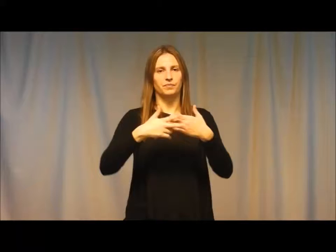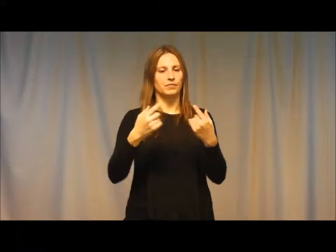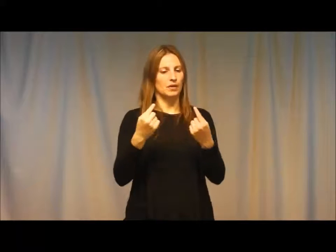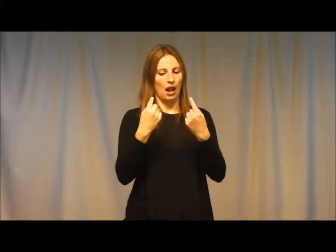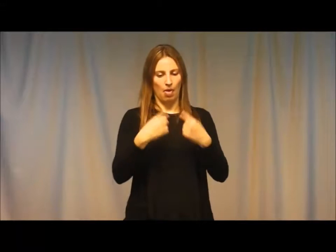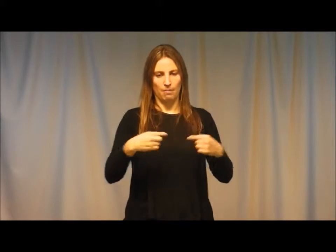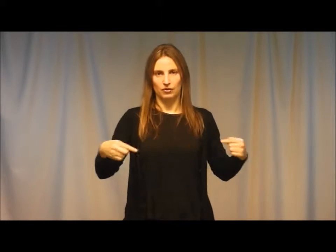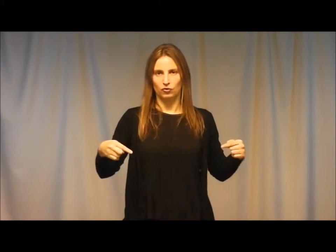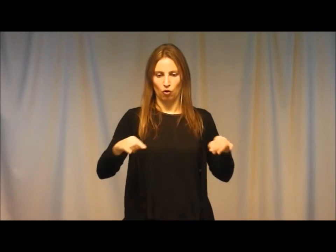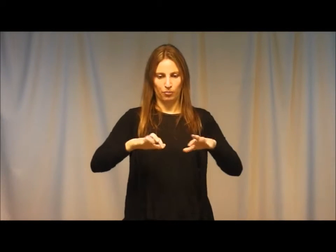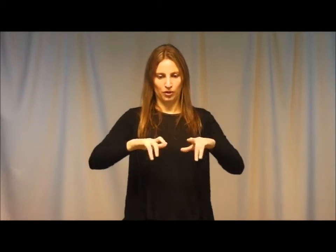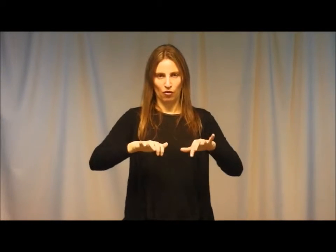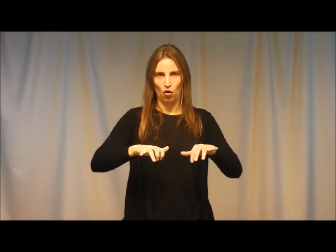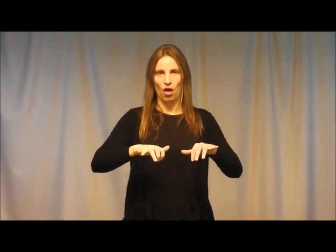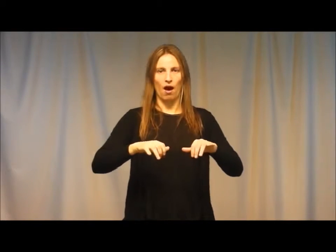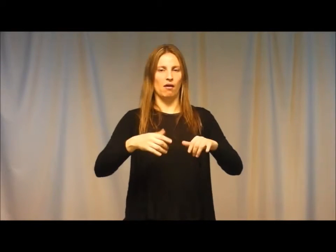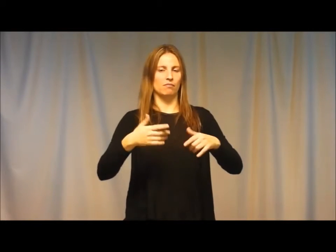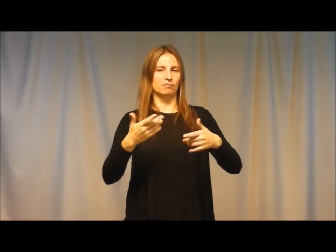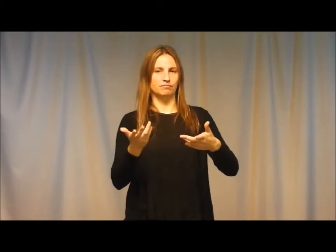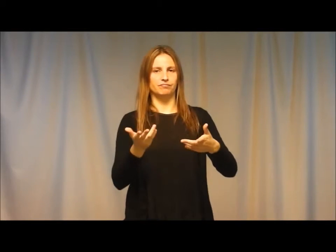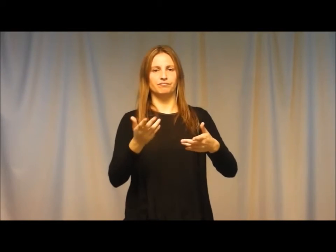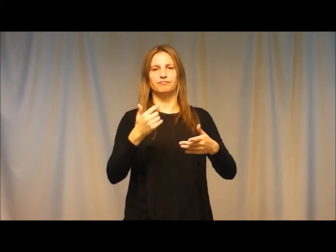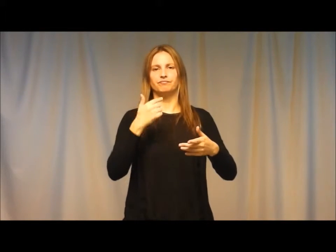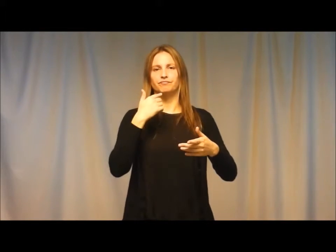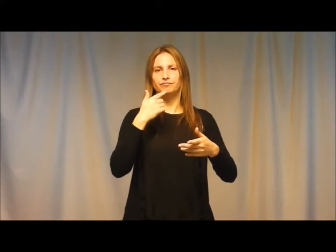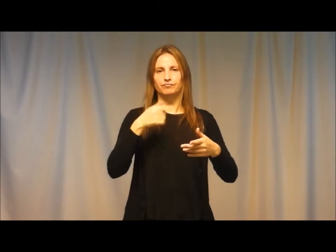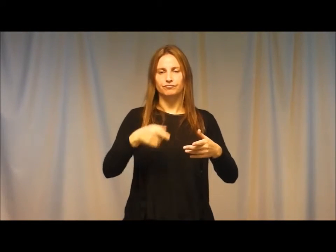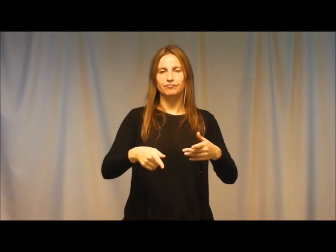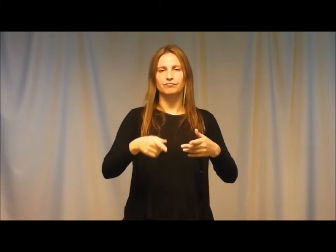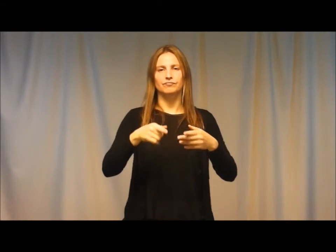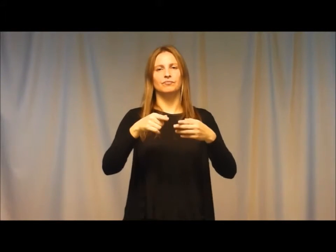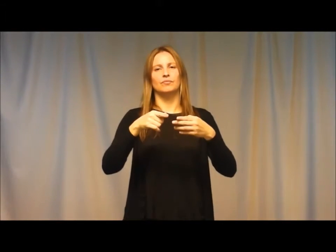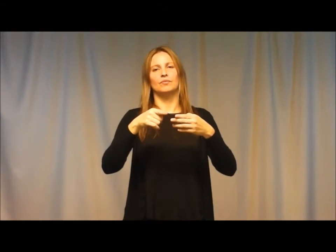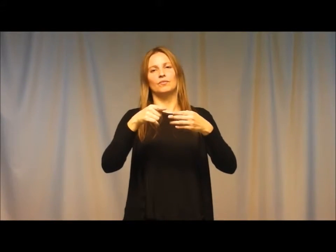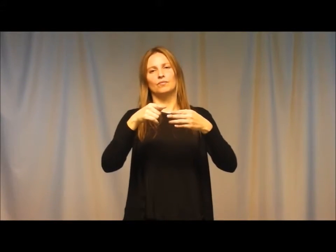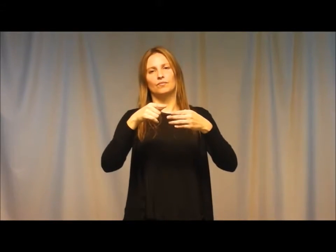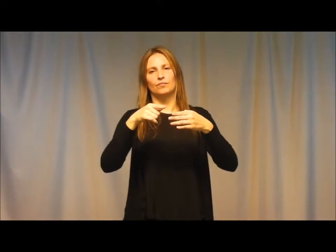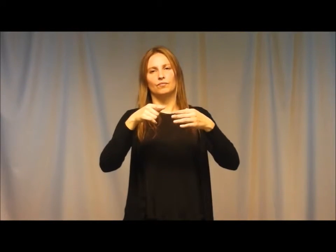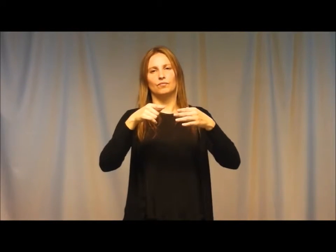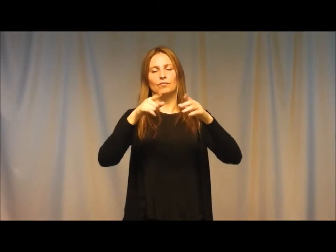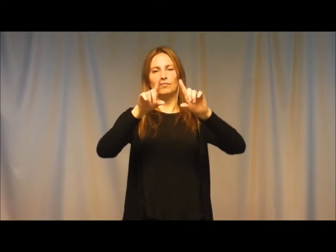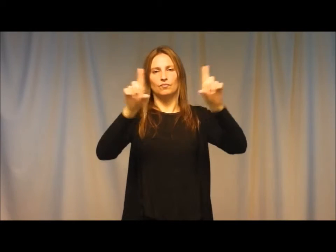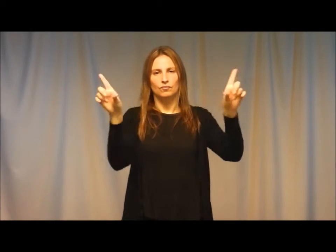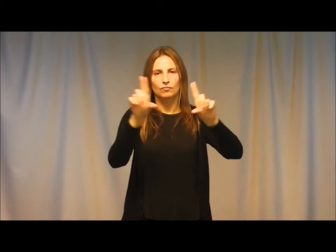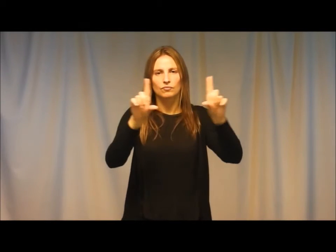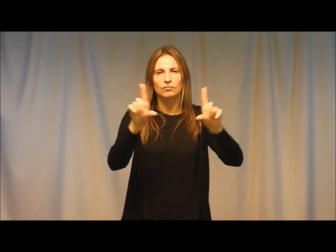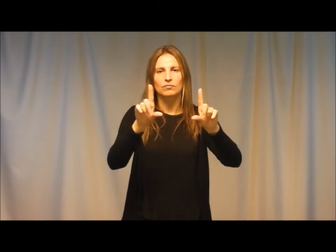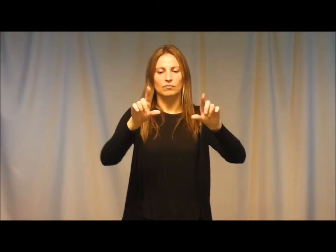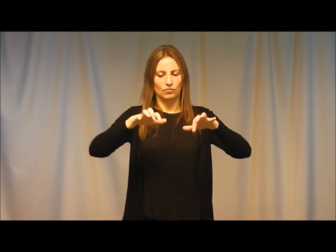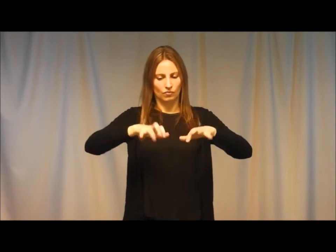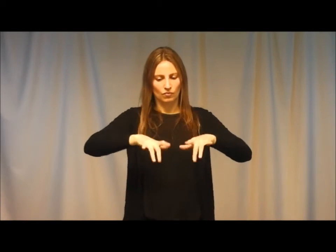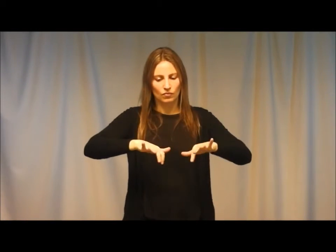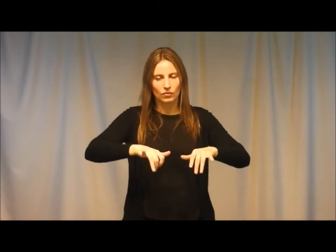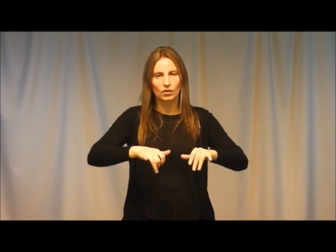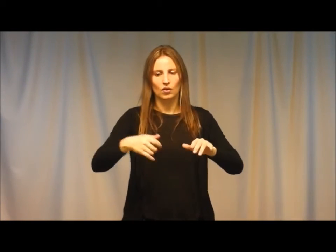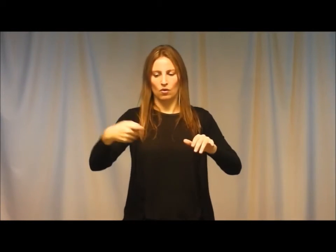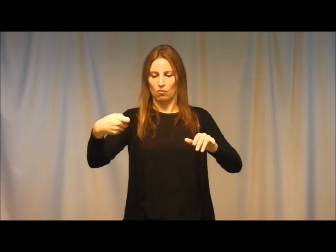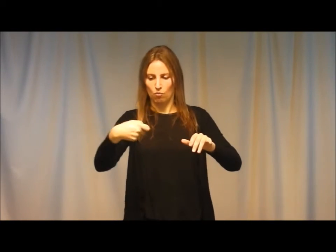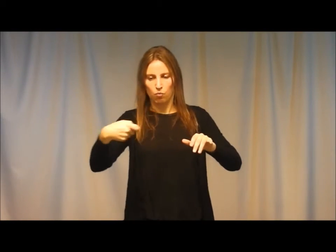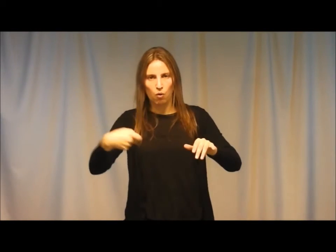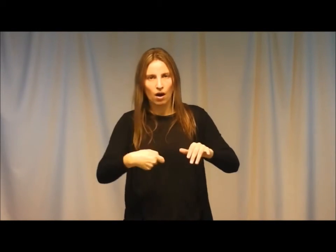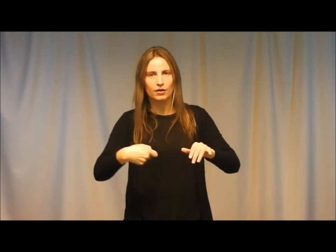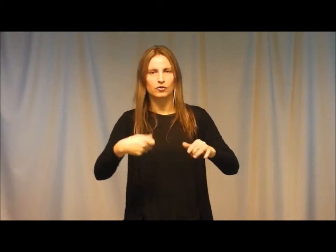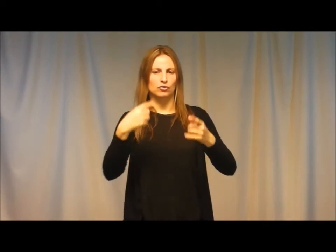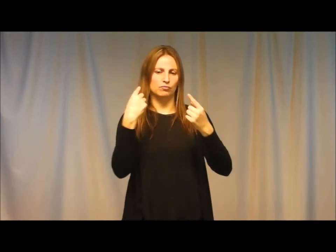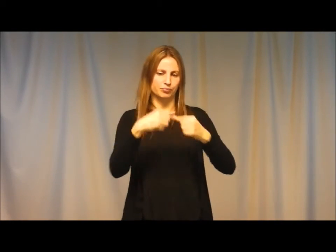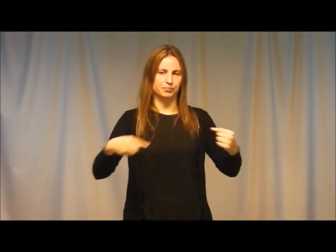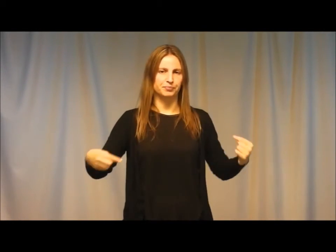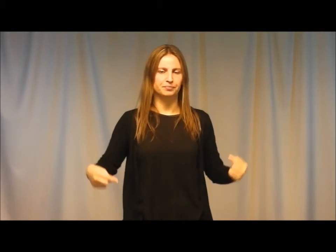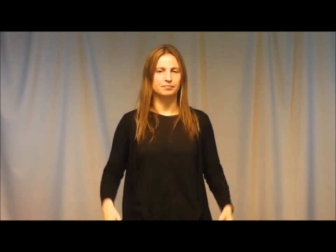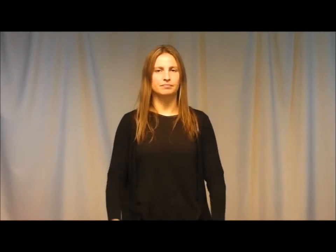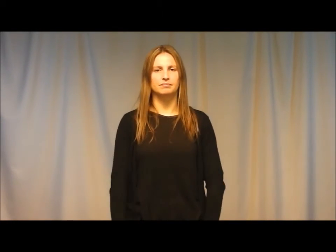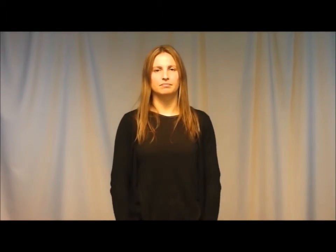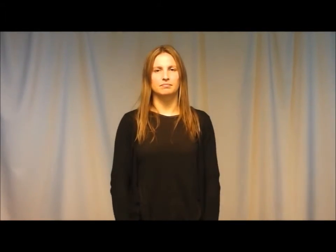HARDWARD